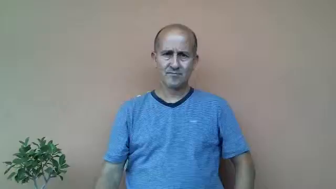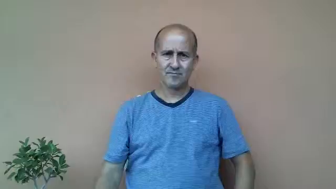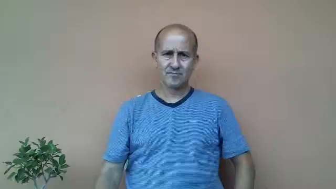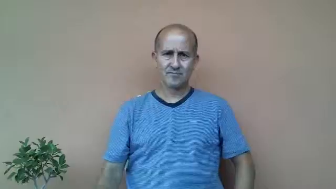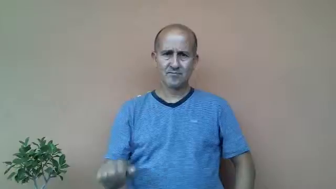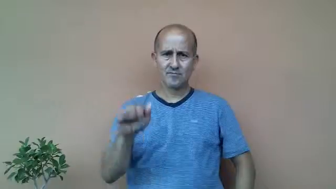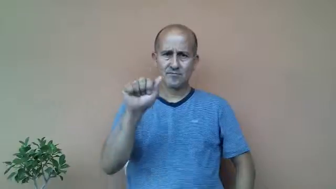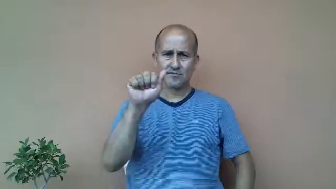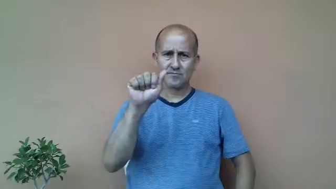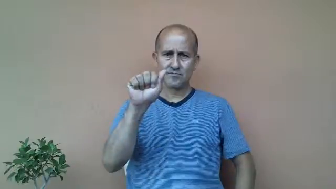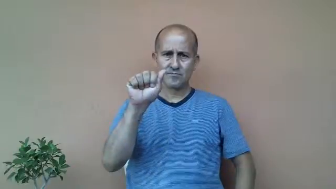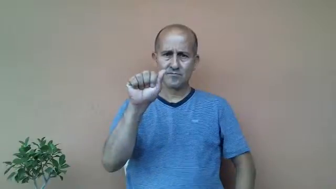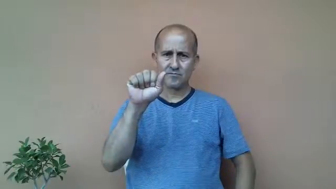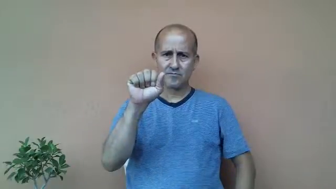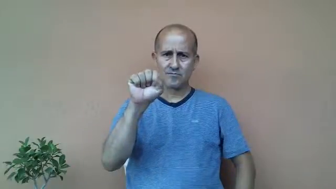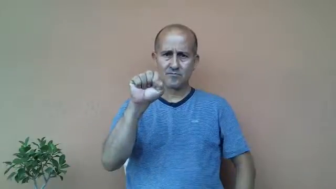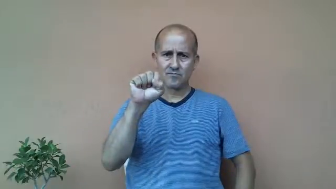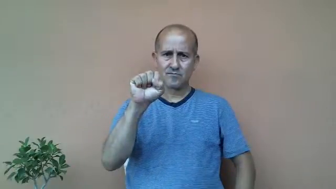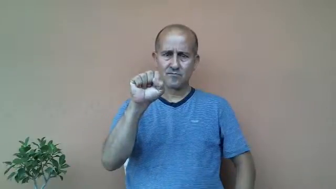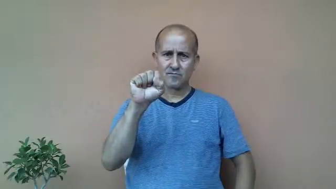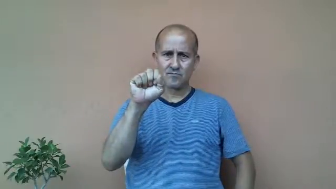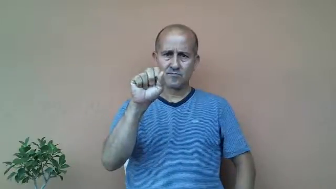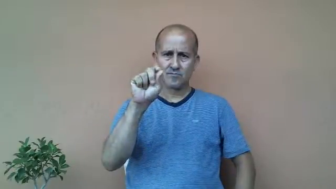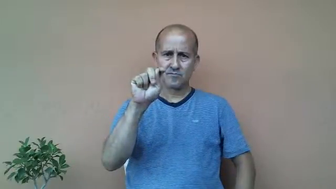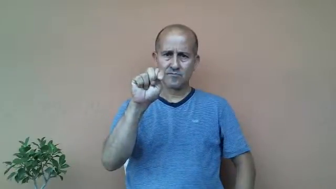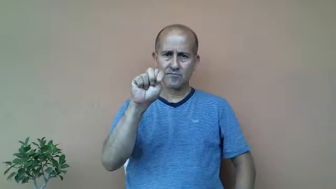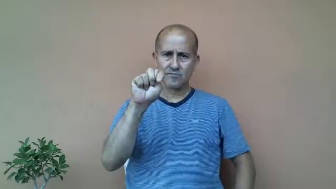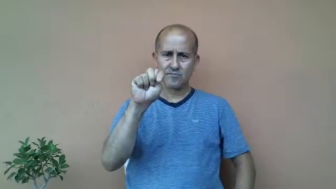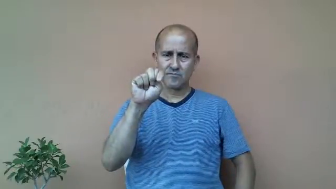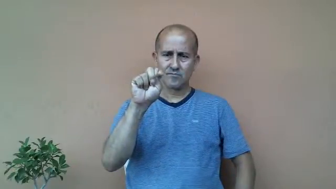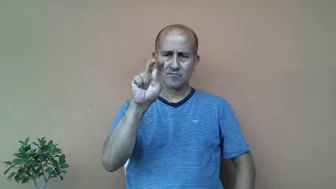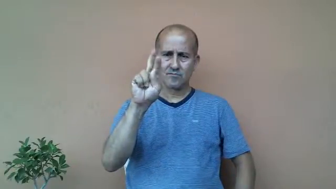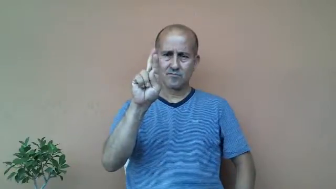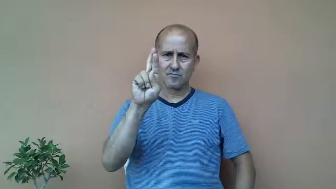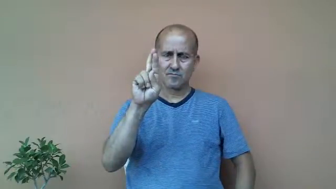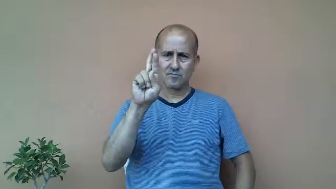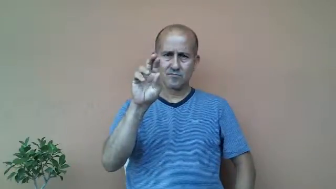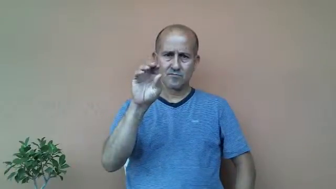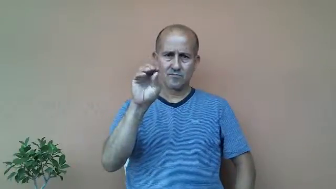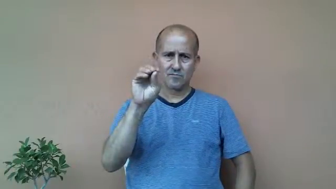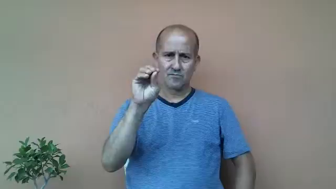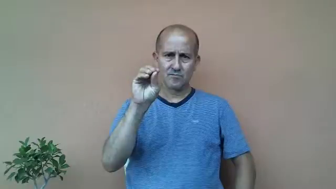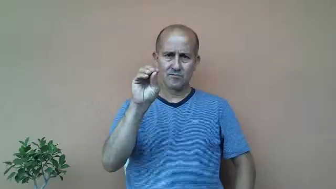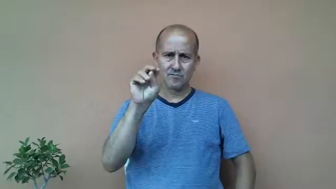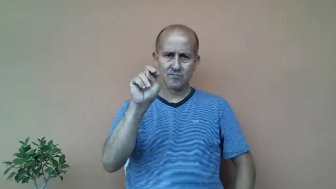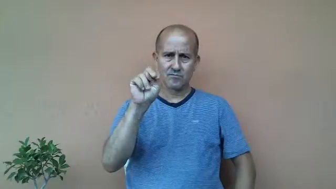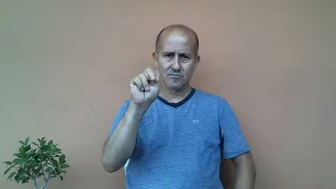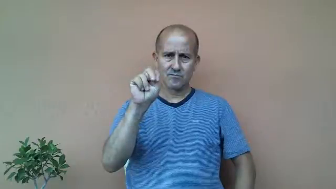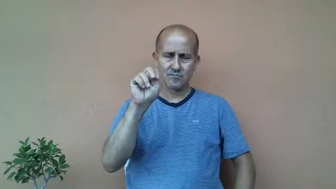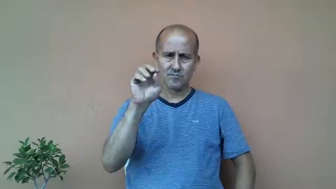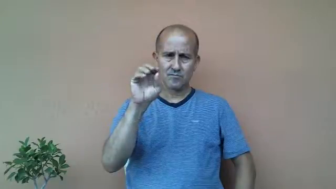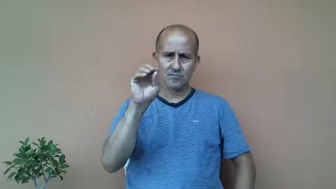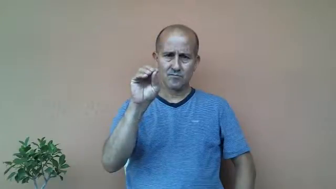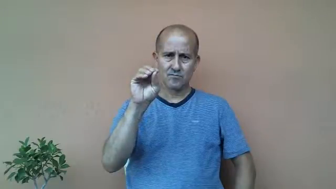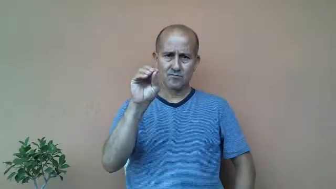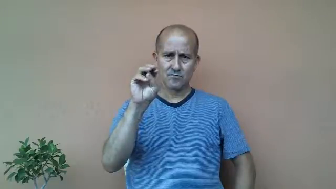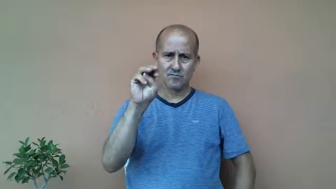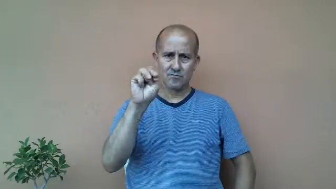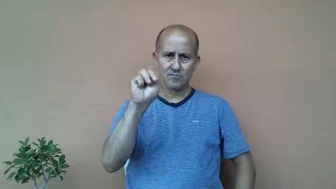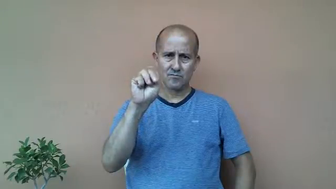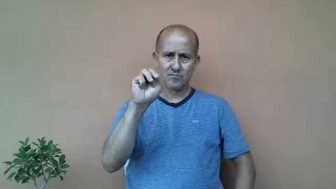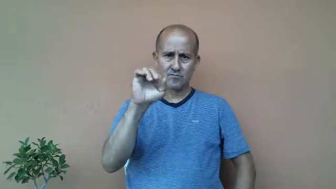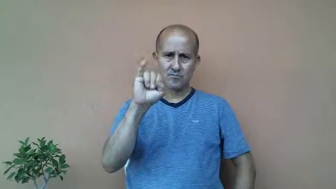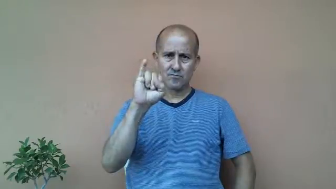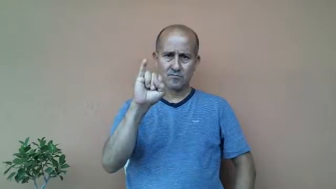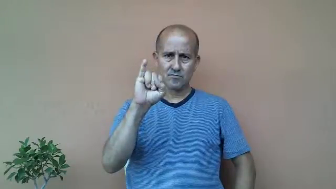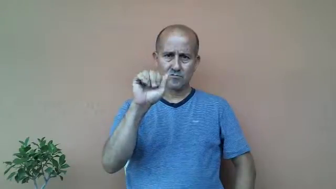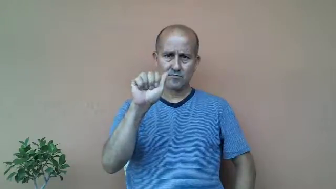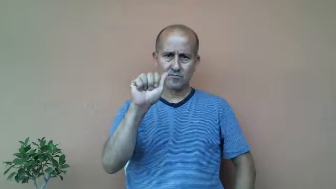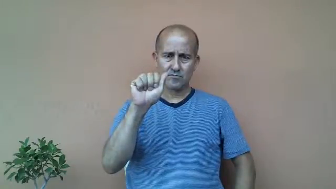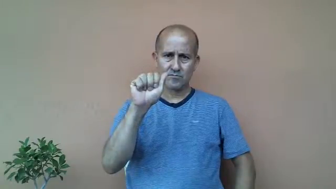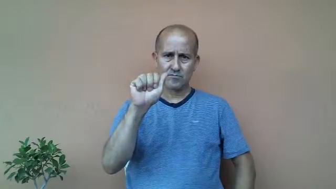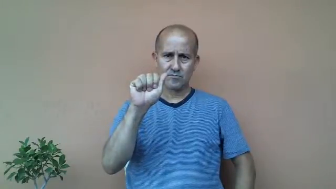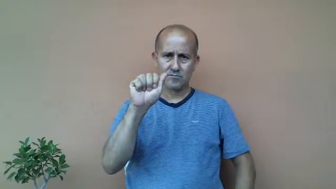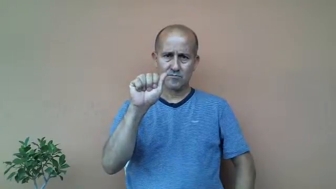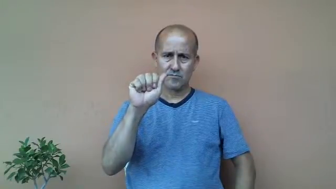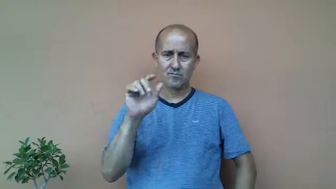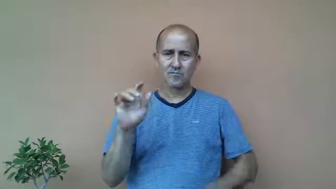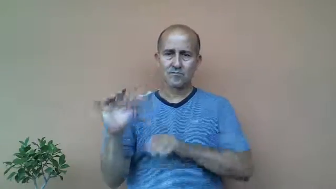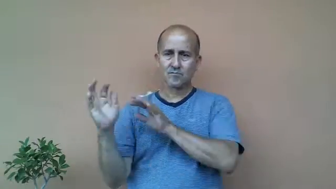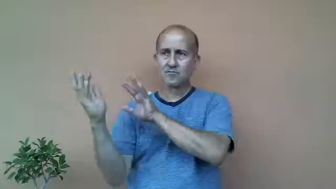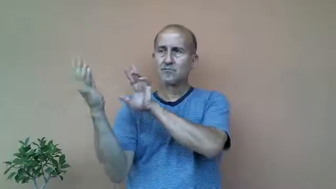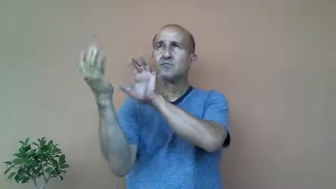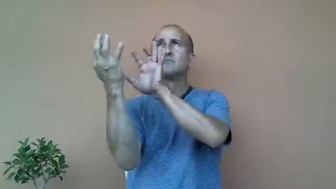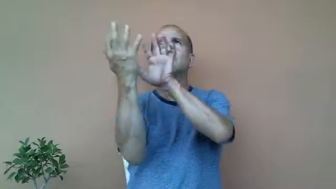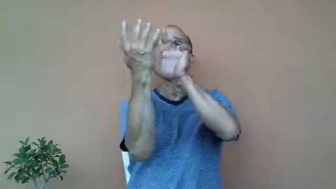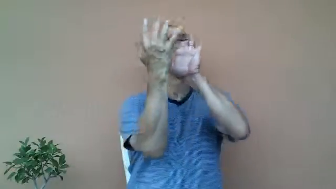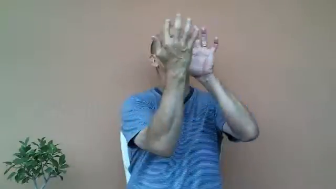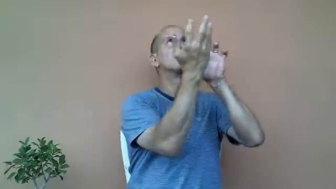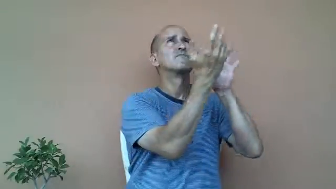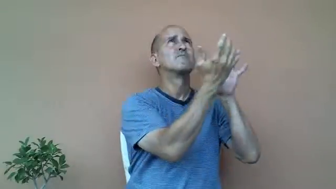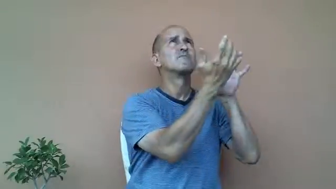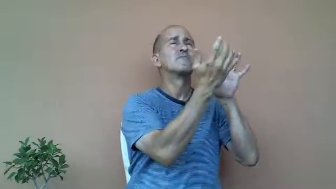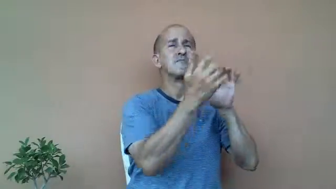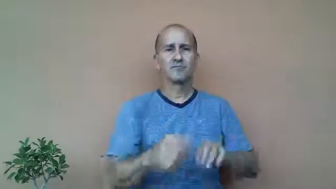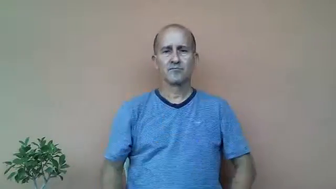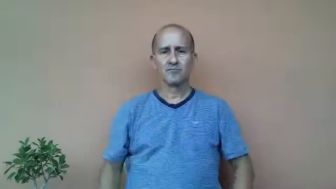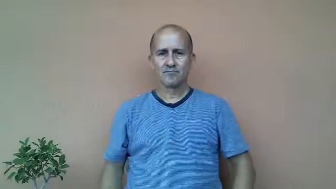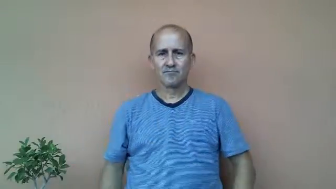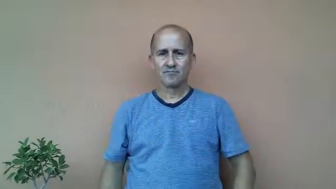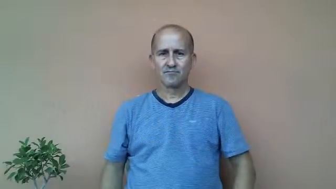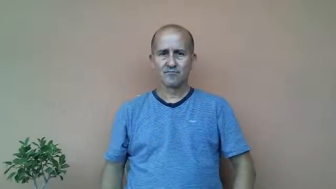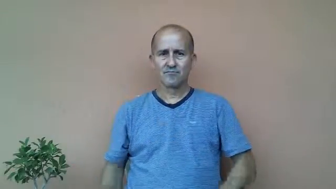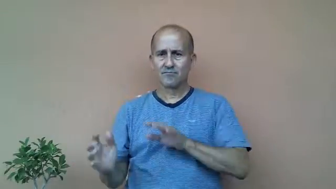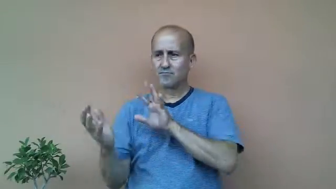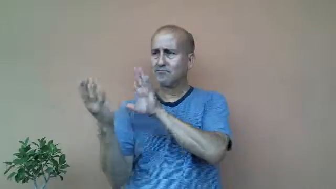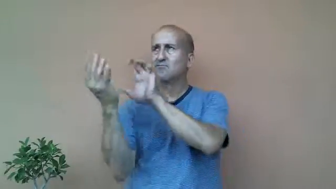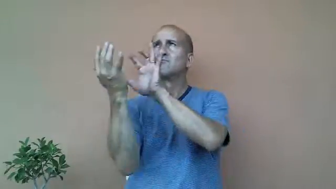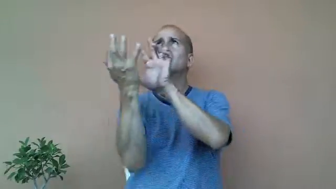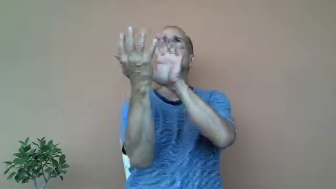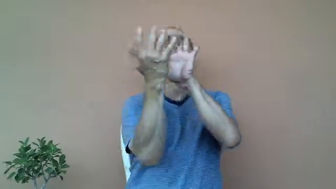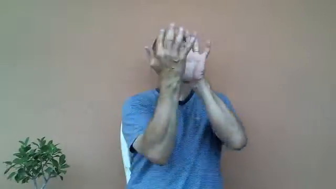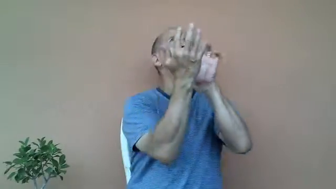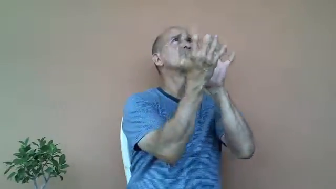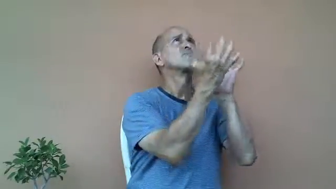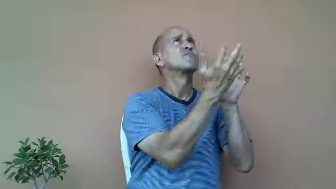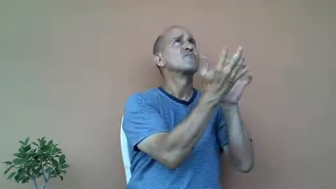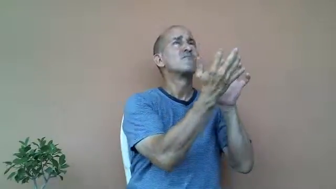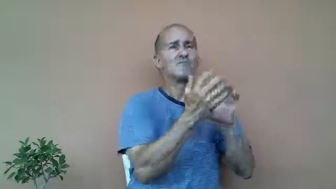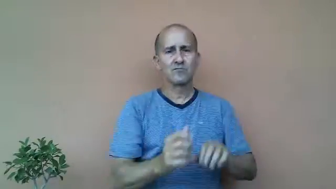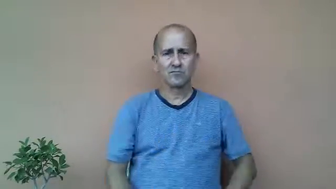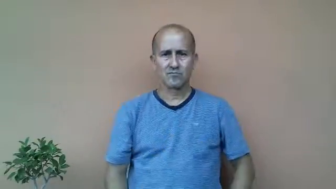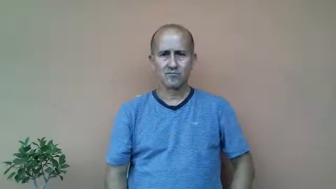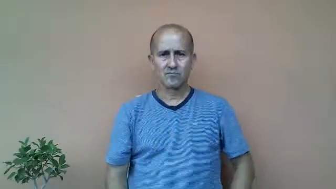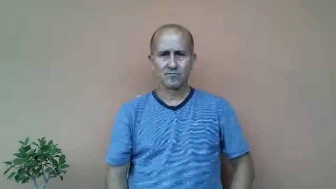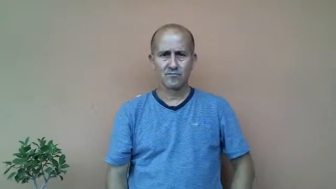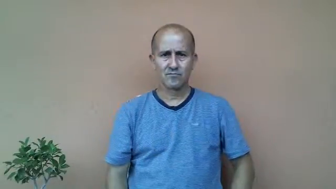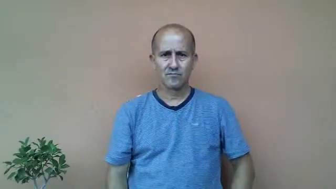astronomía